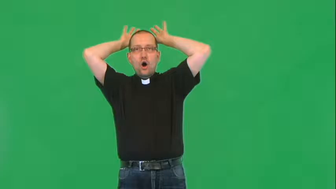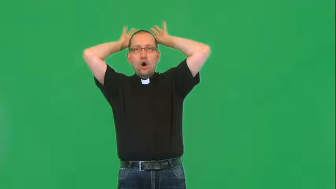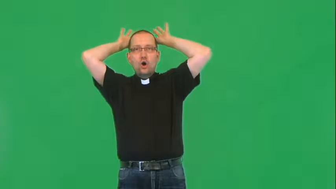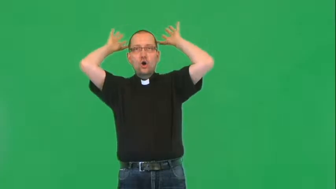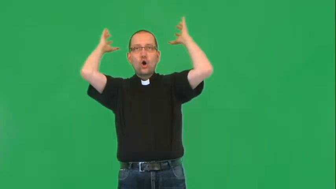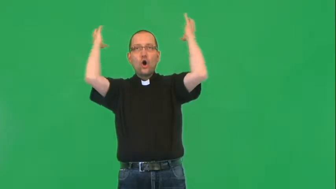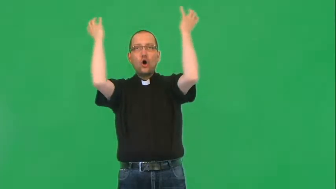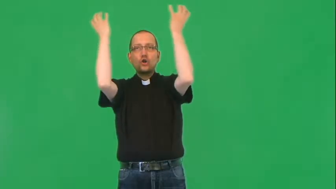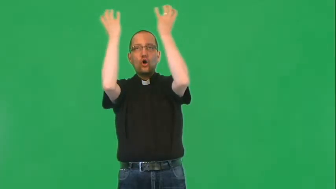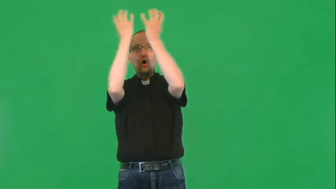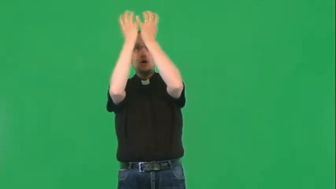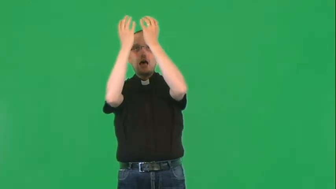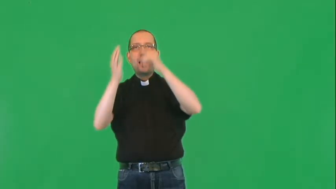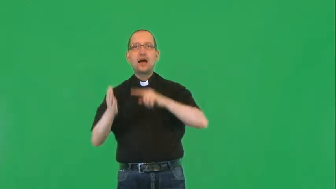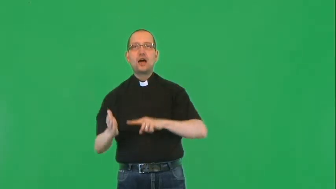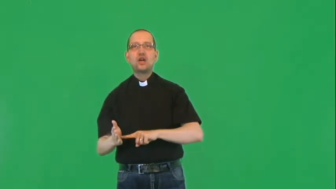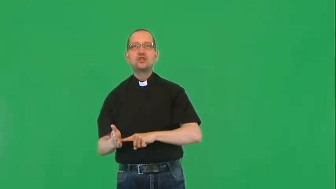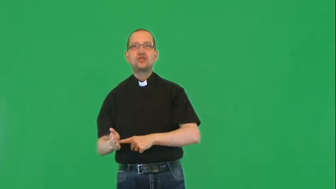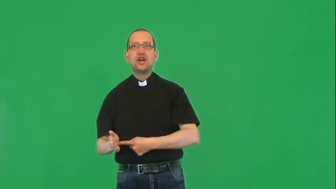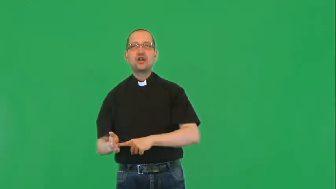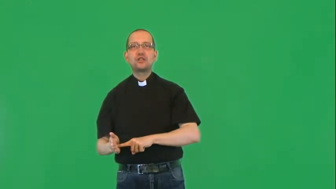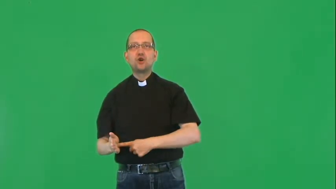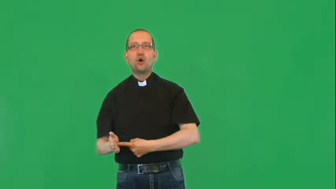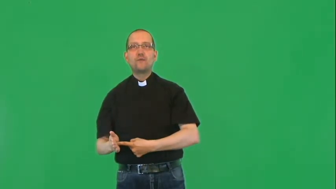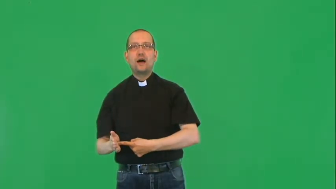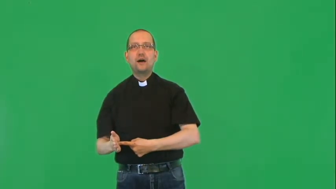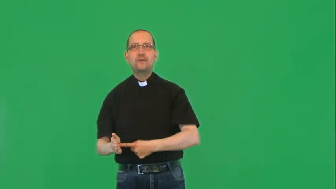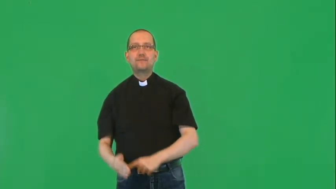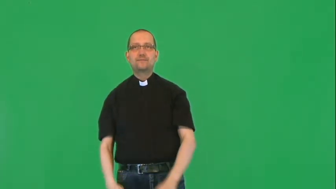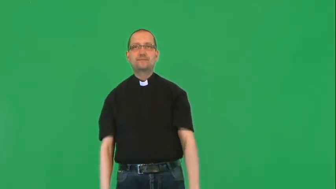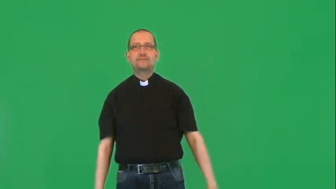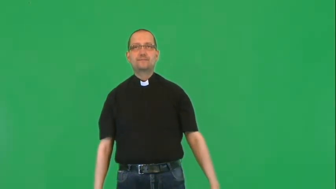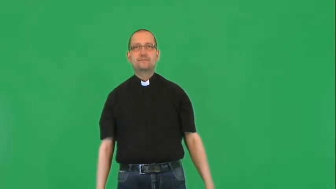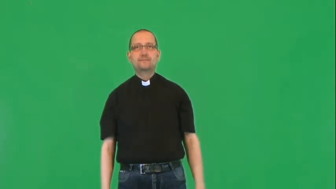korona cierniowa